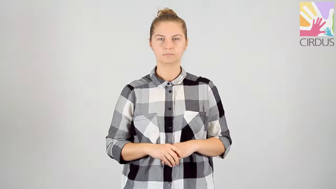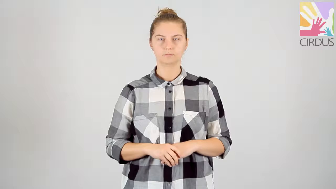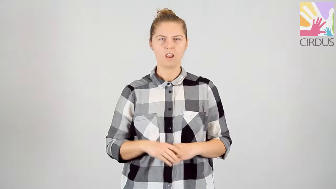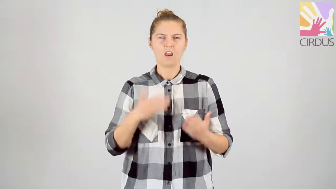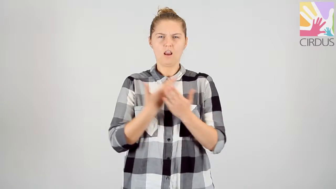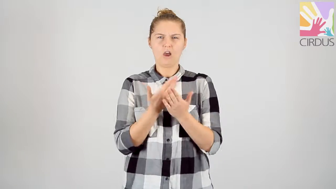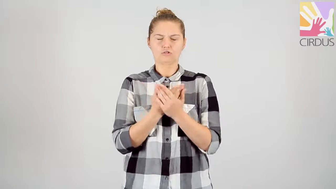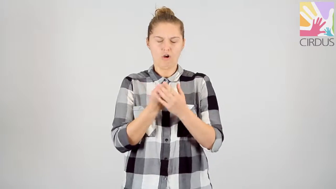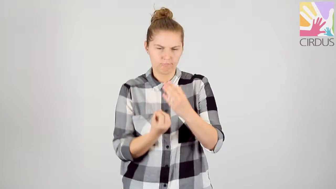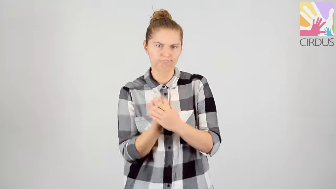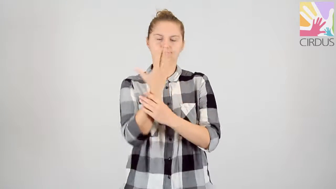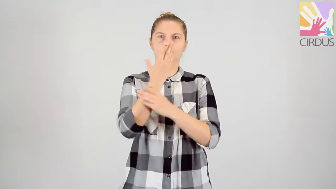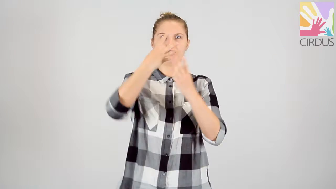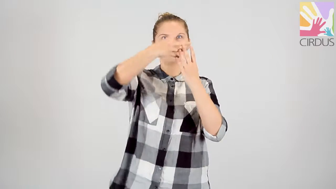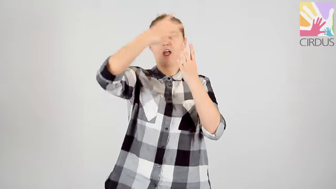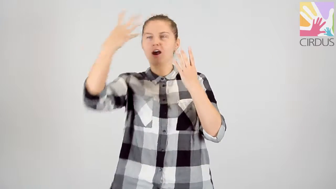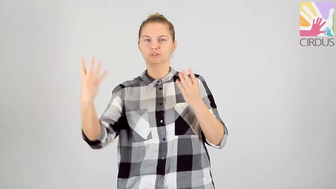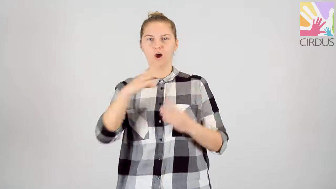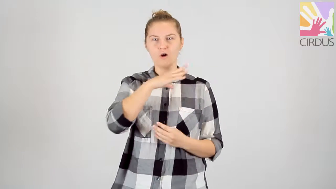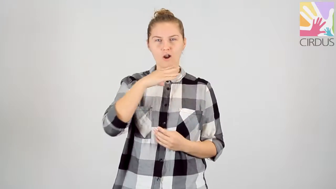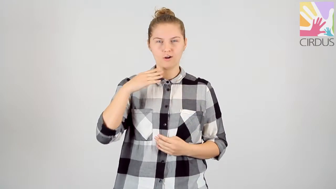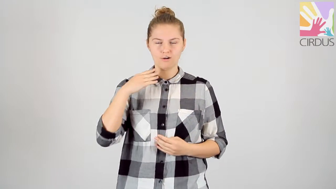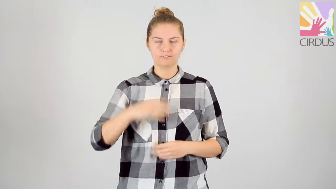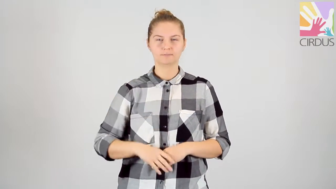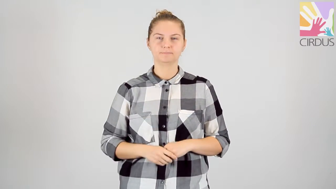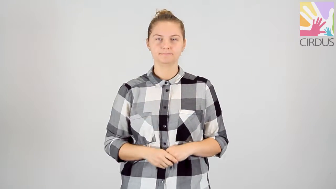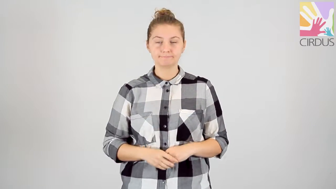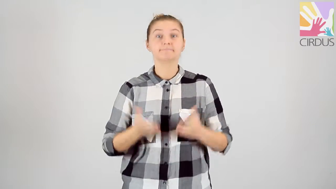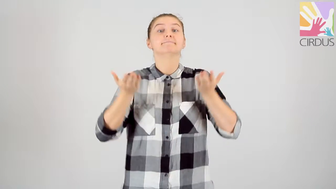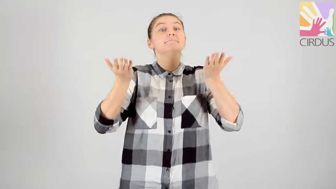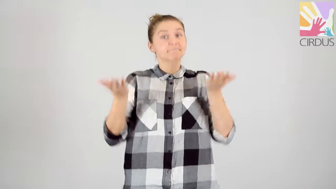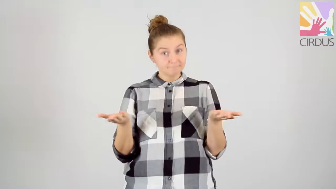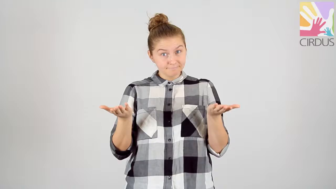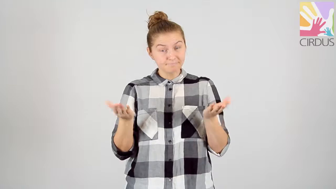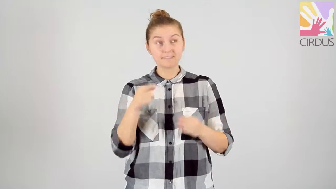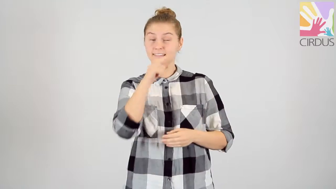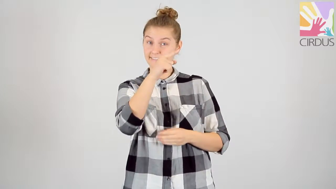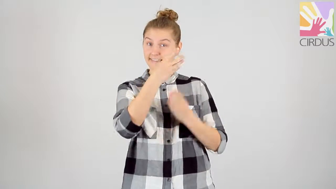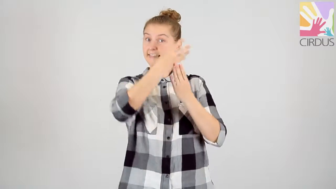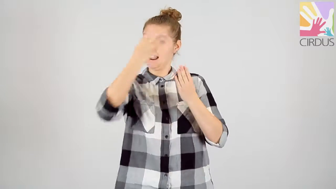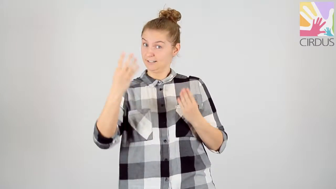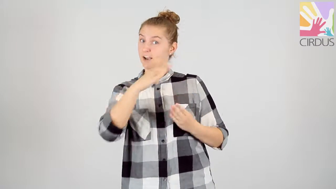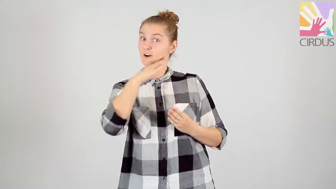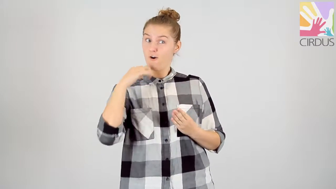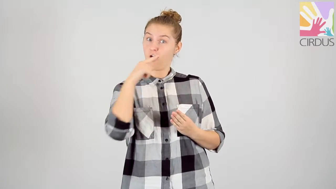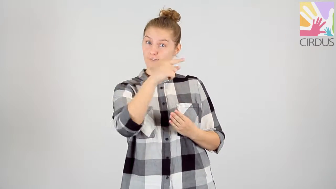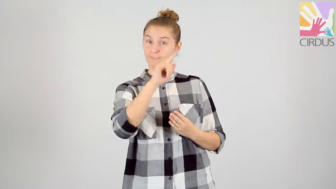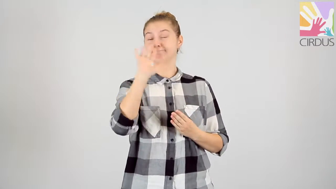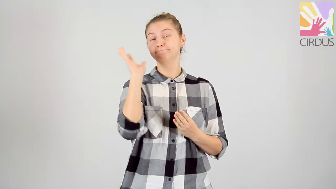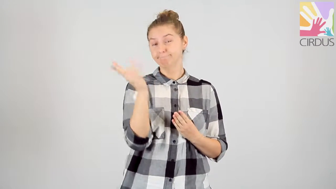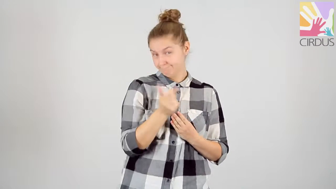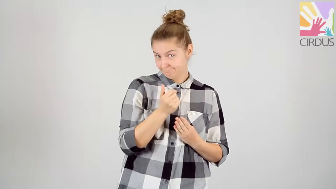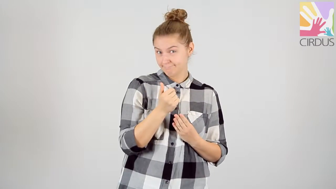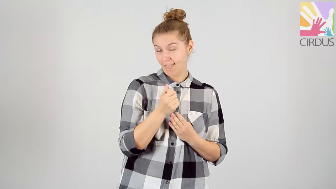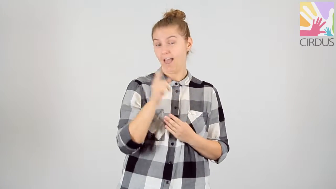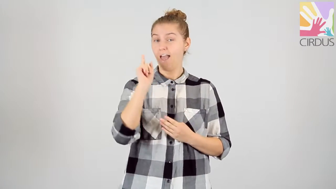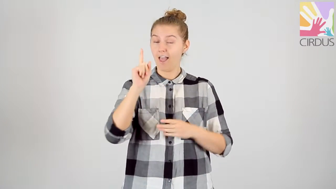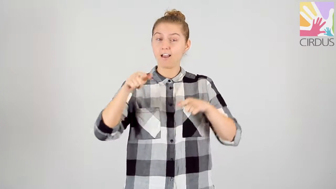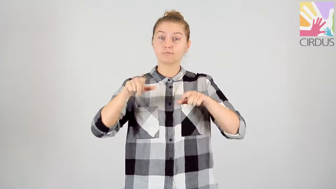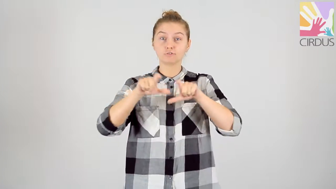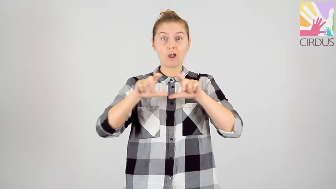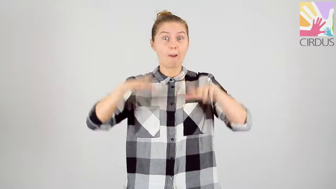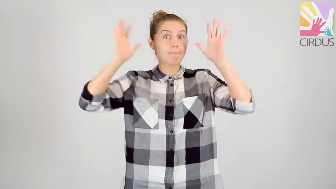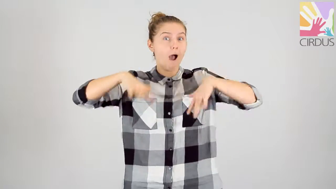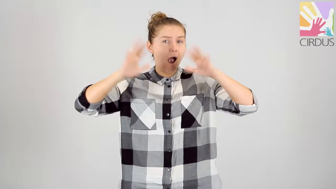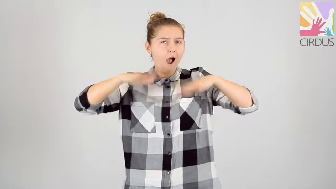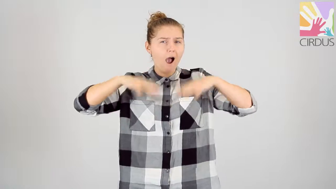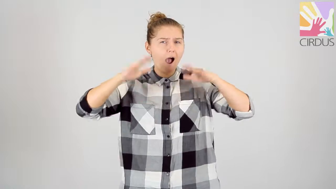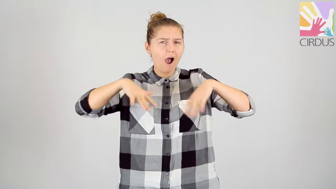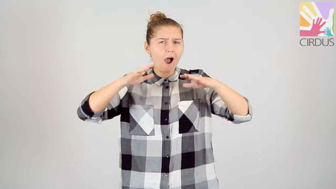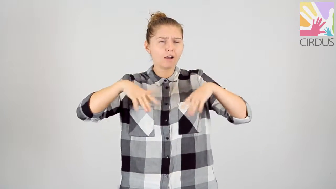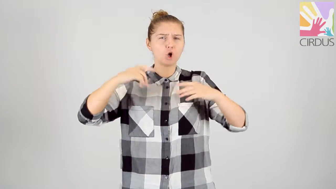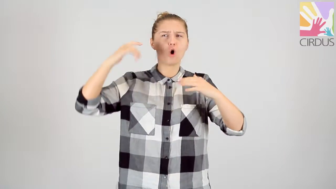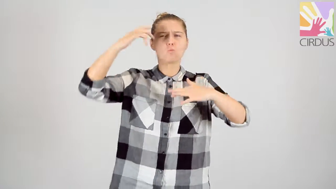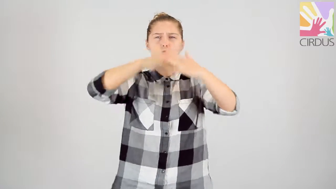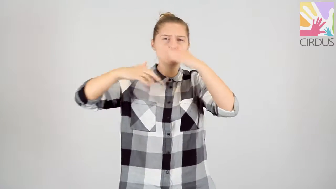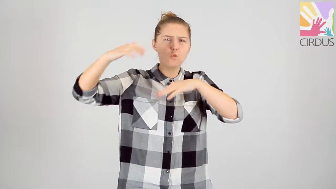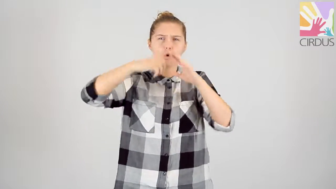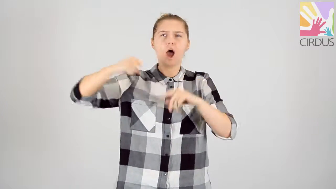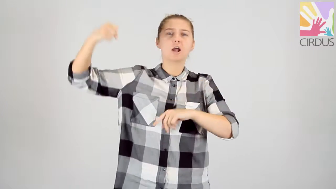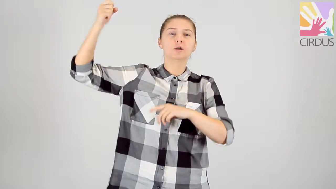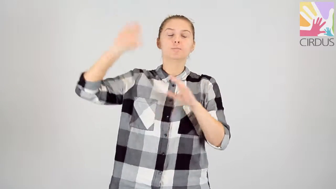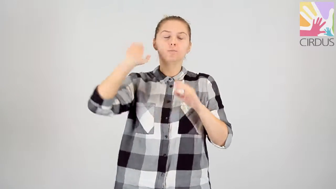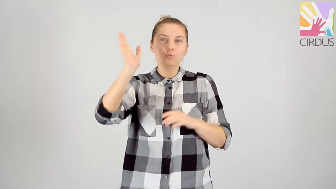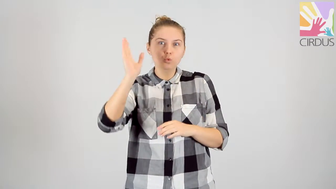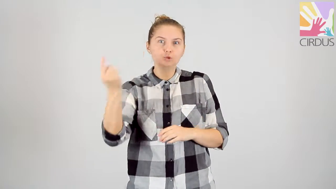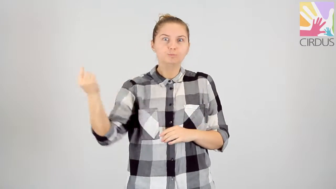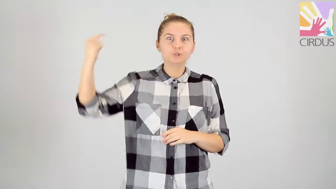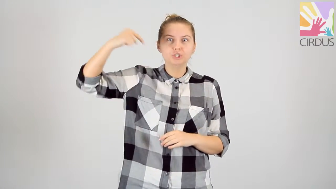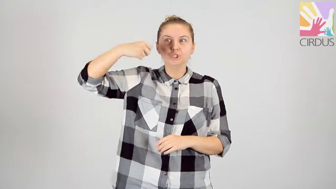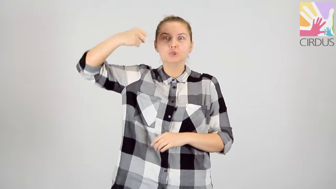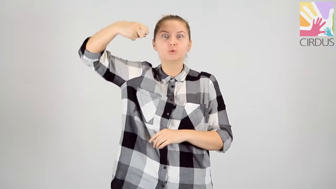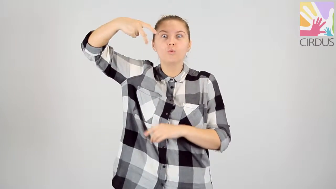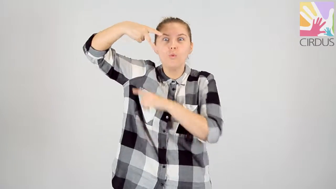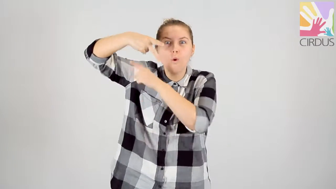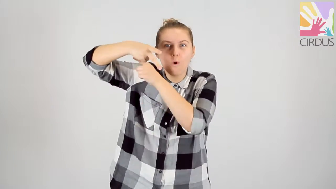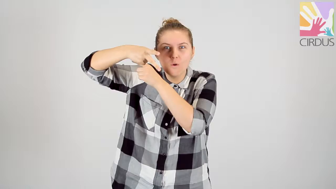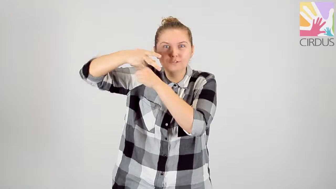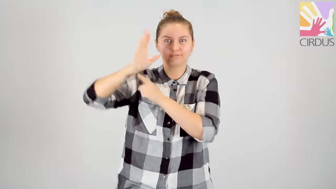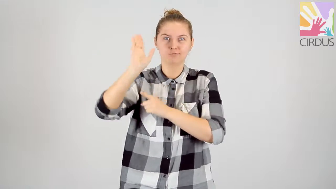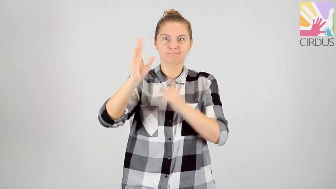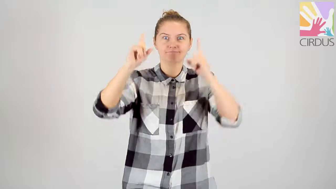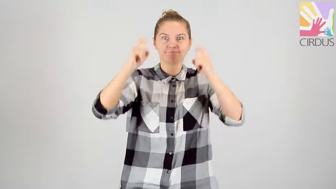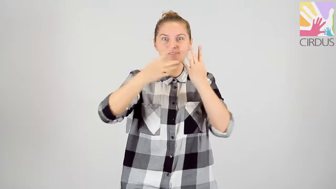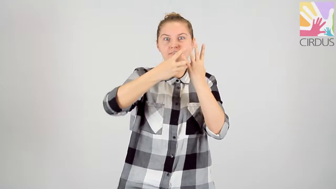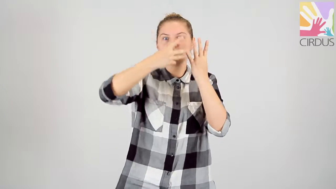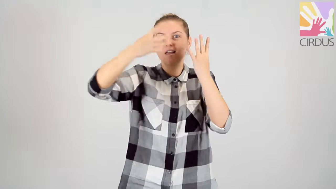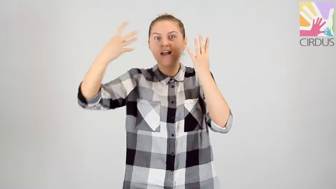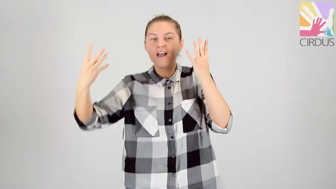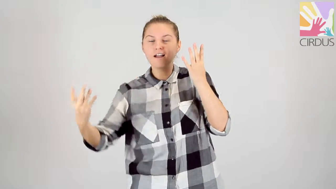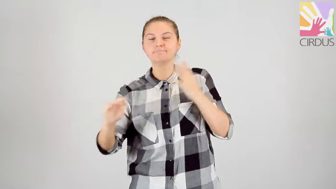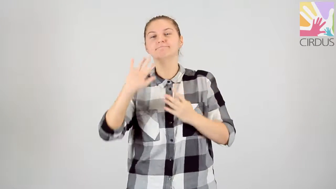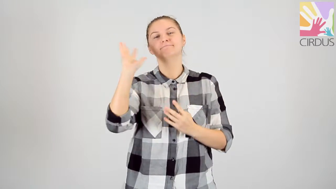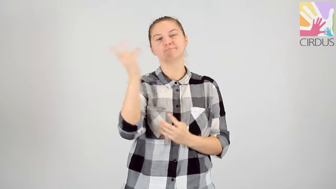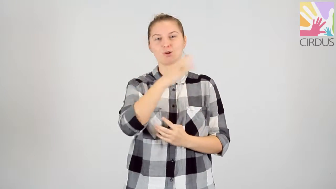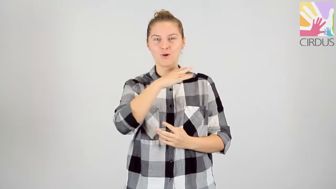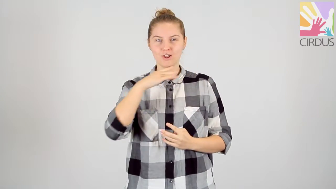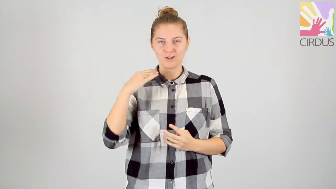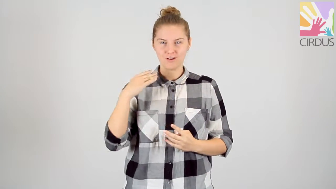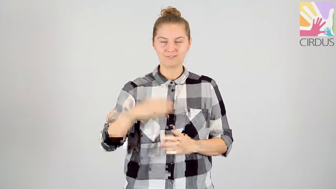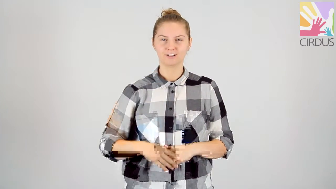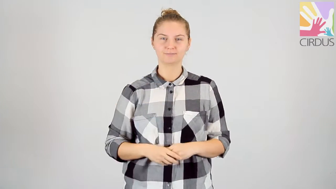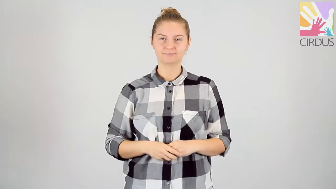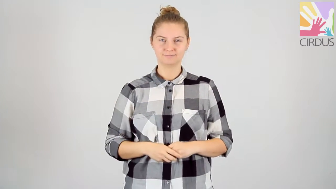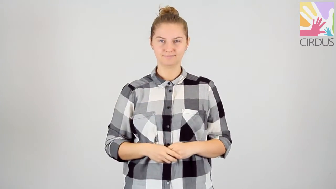Dlaczego pojawia się tęcza